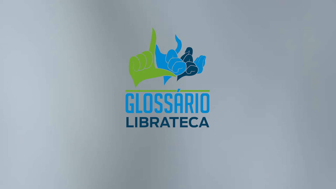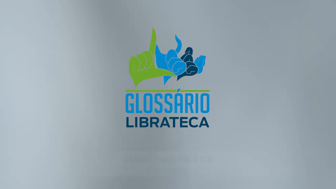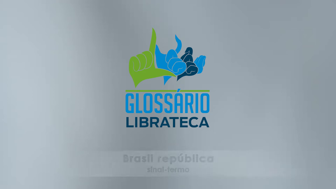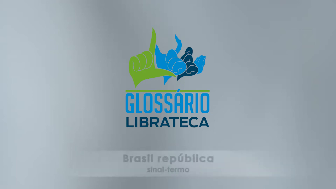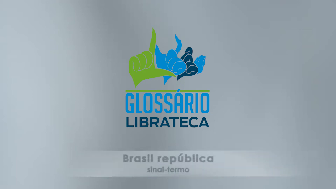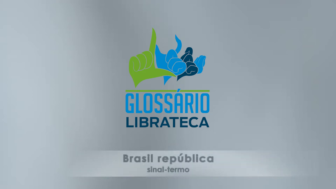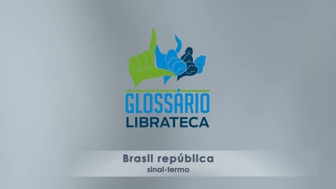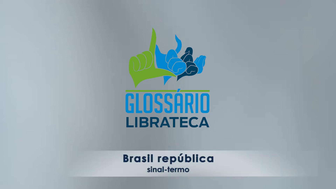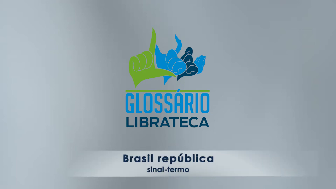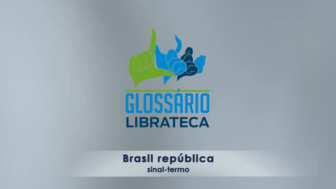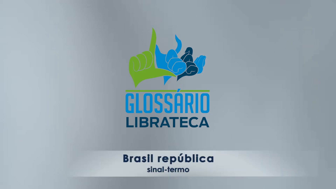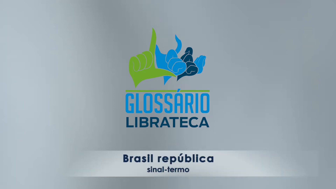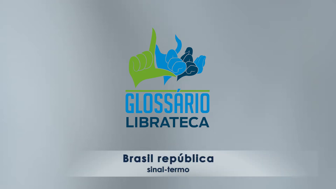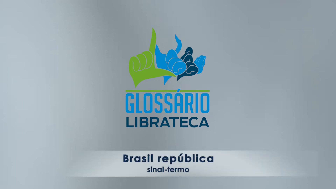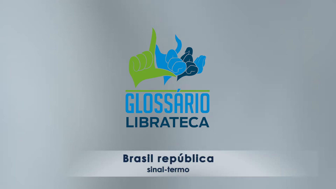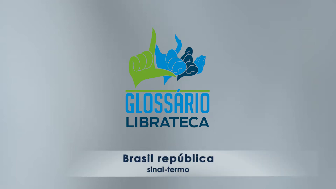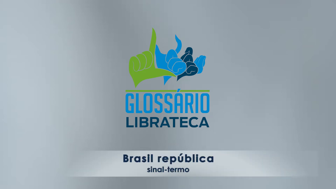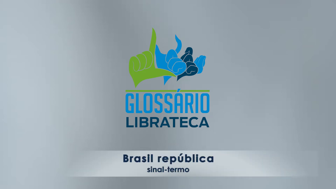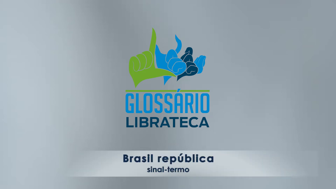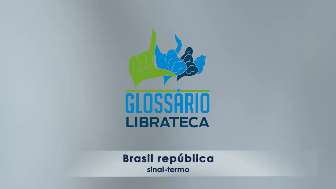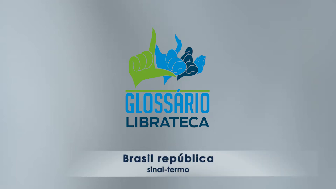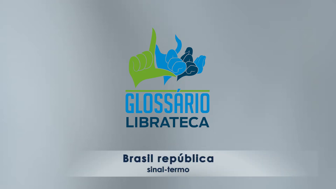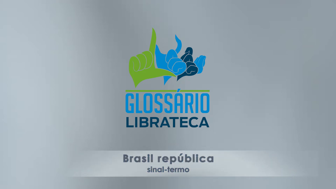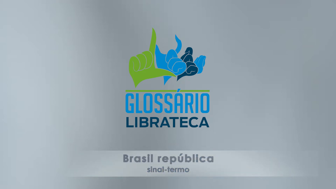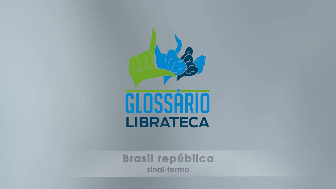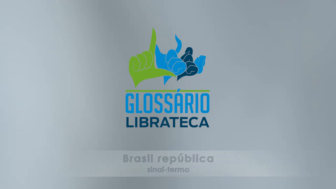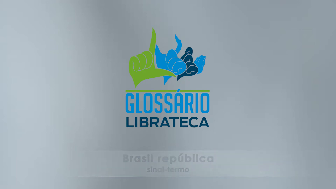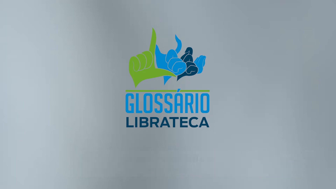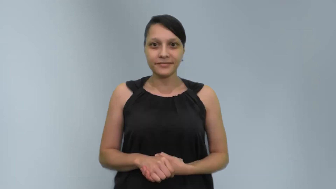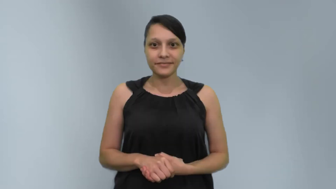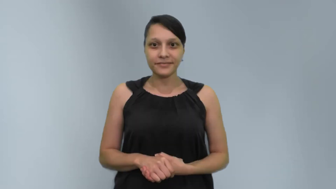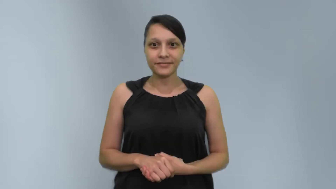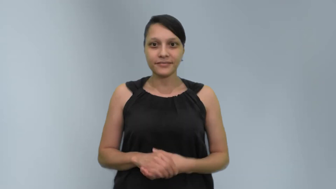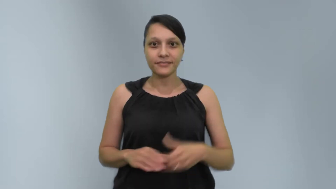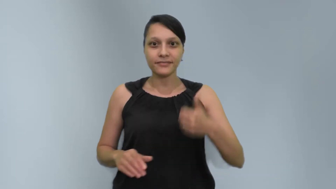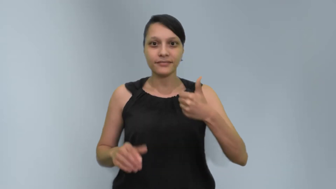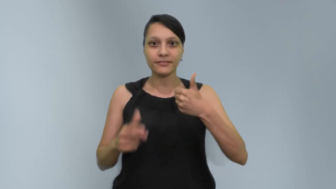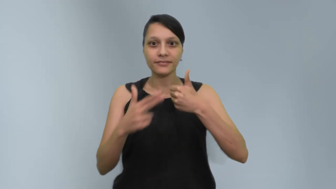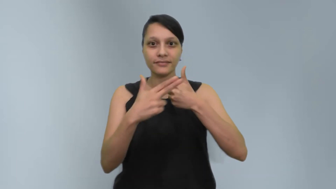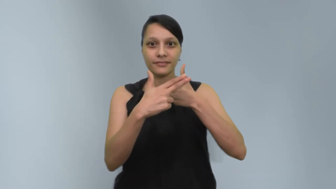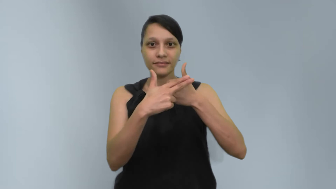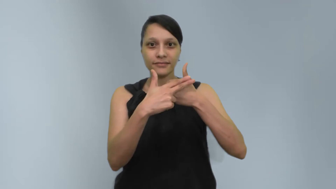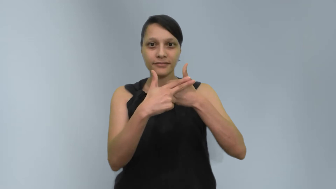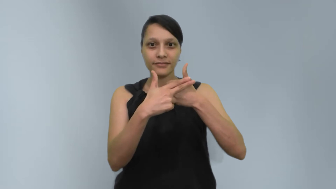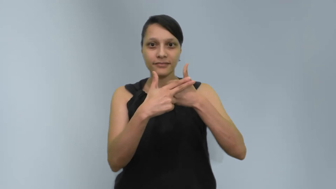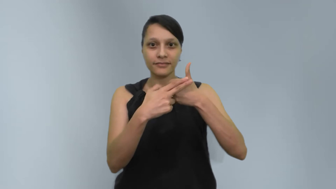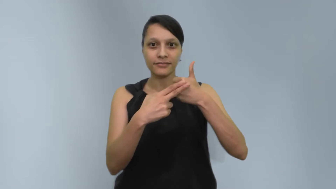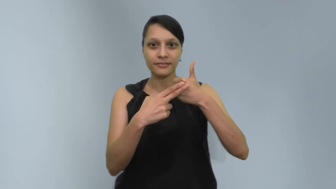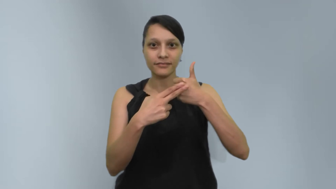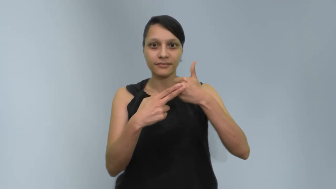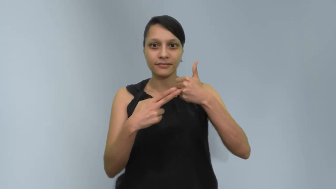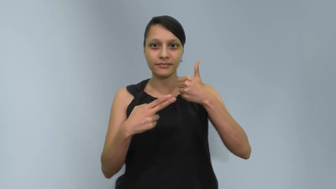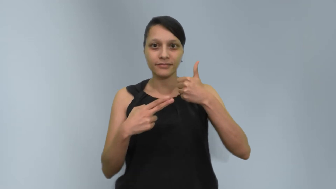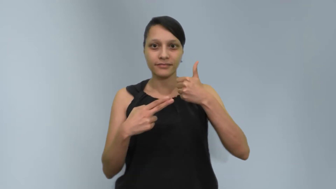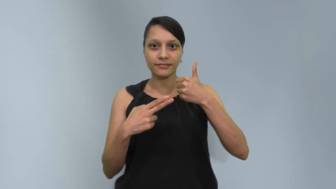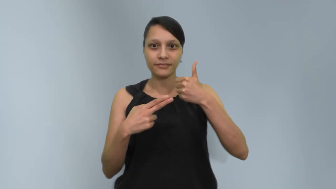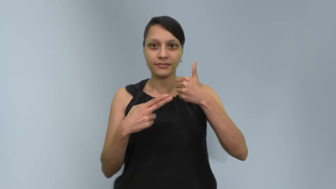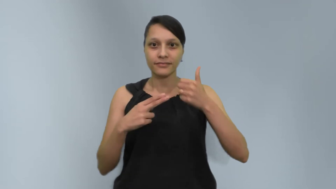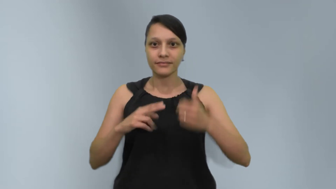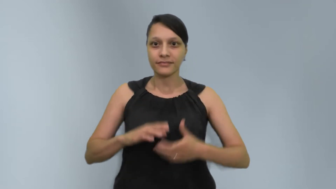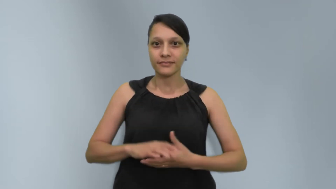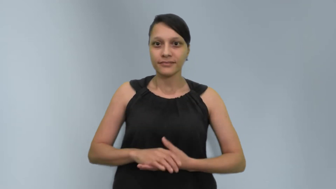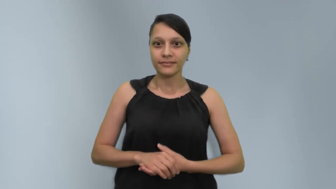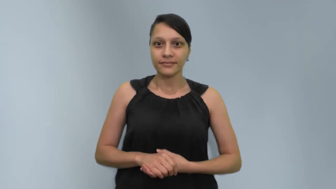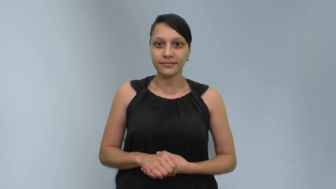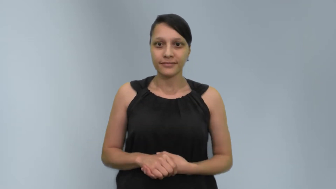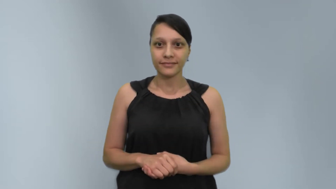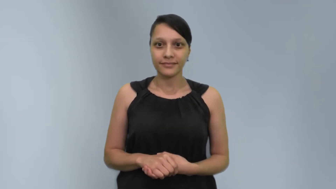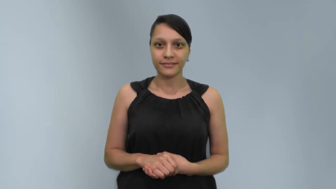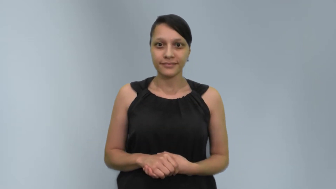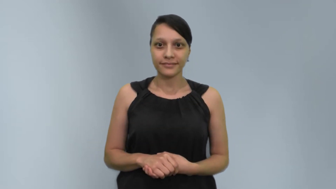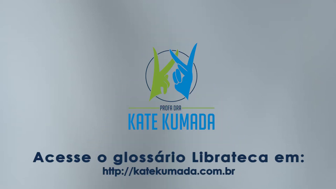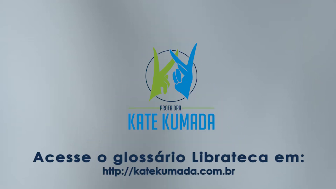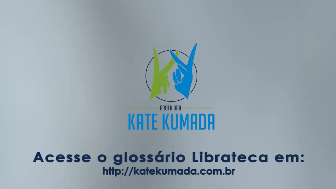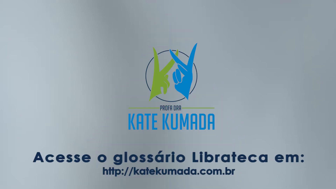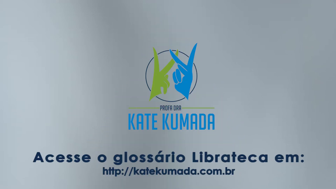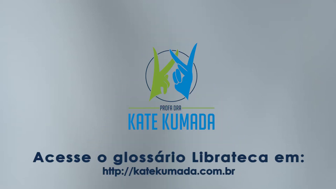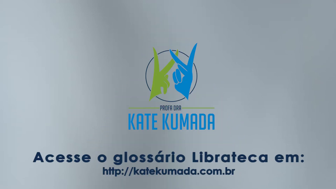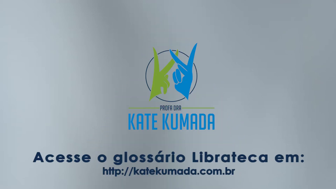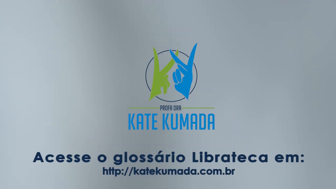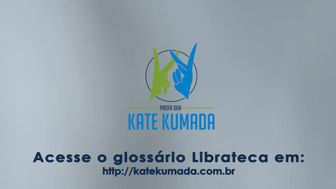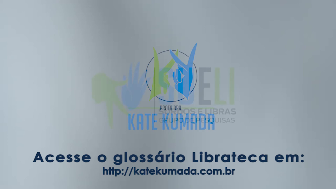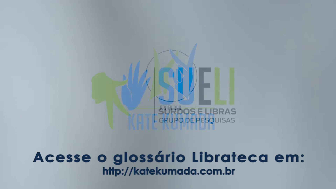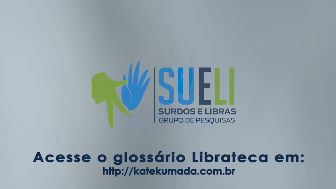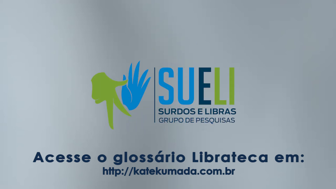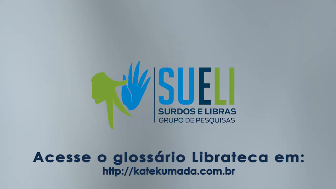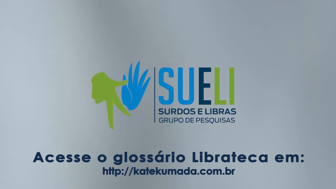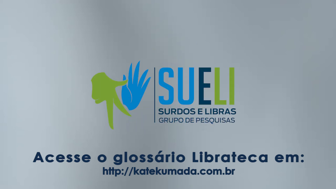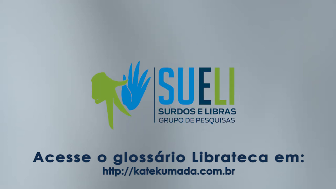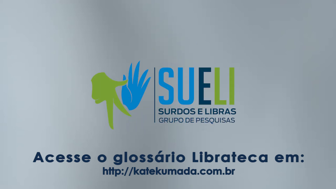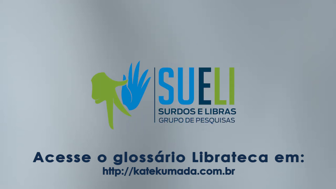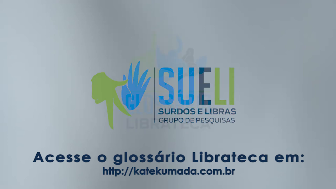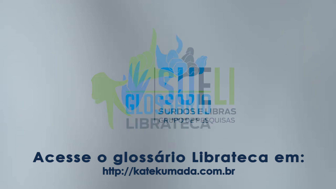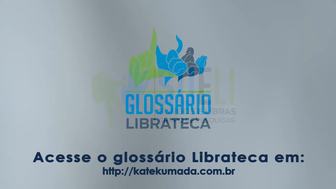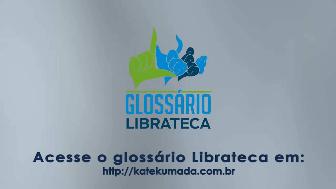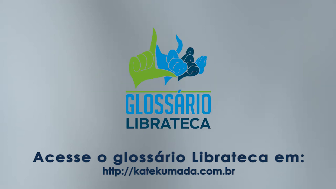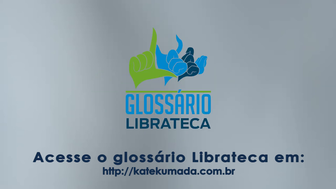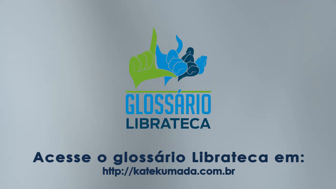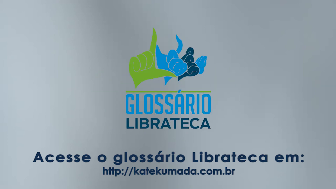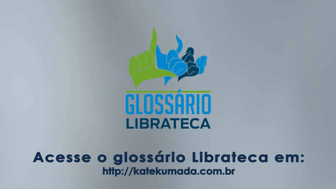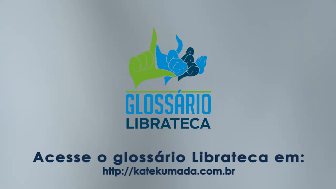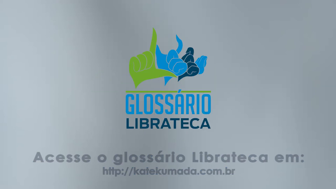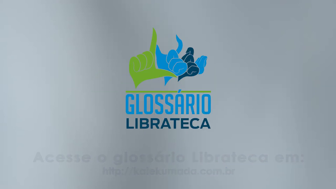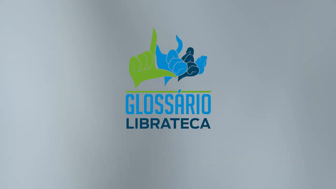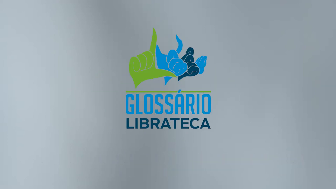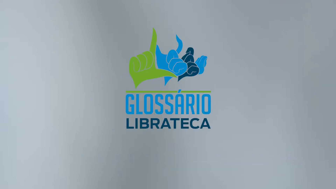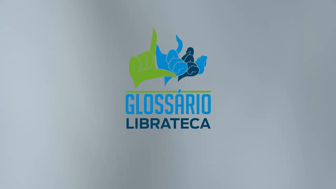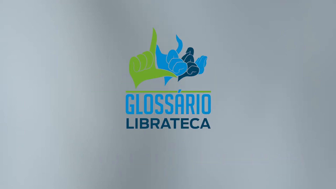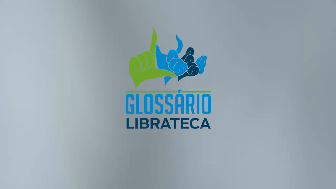Brasil república